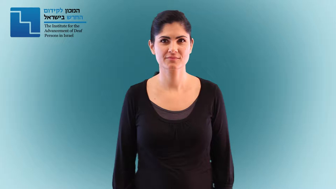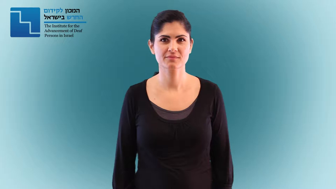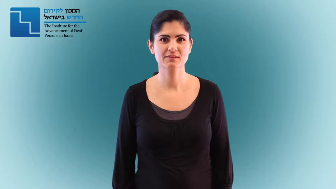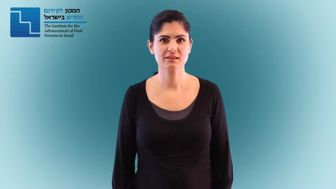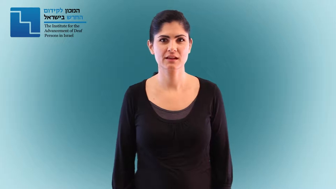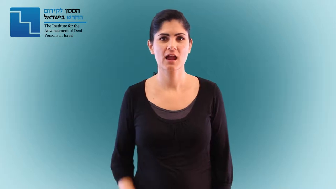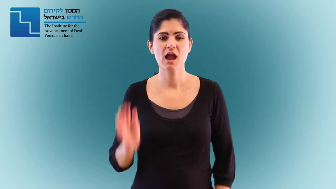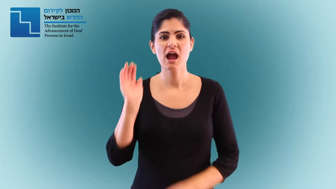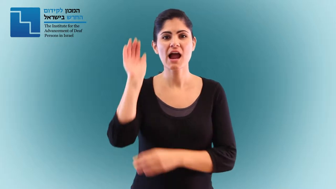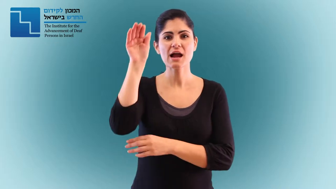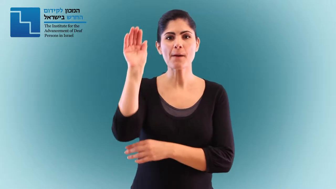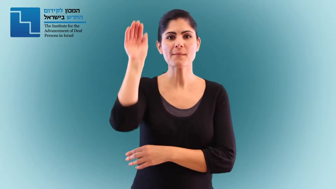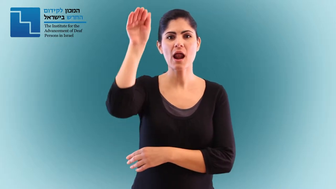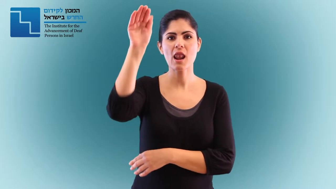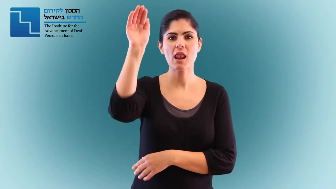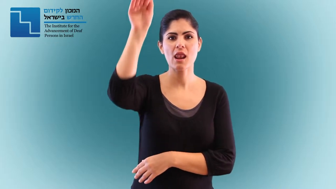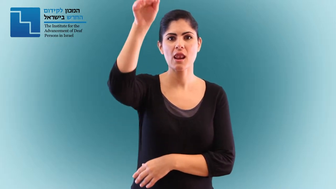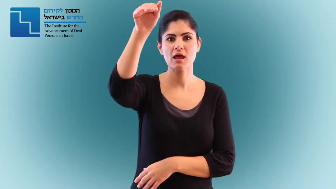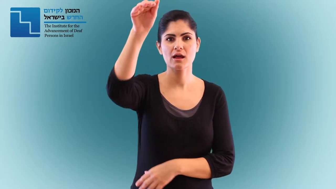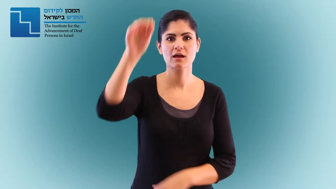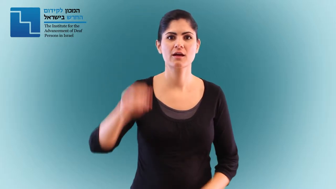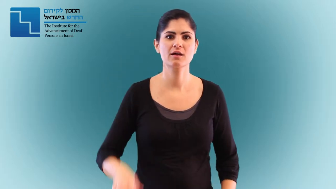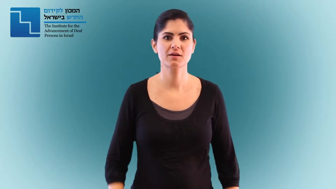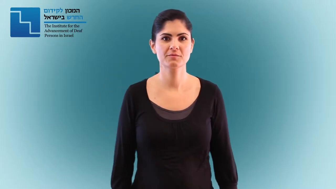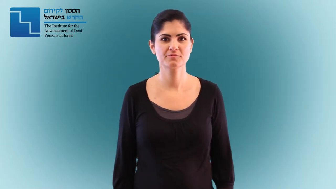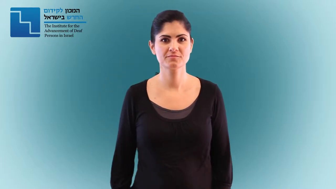גמל